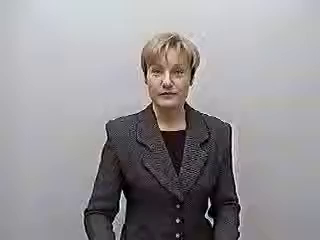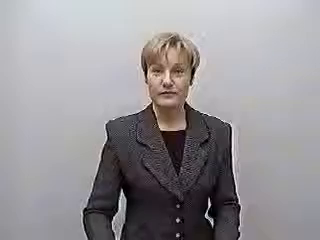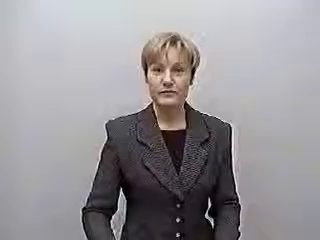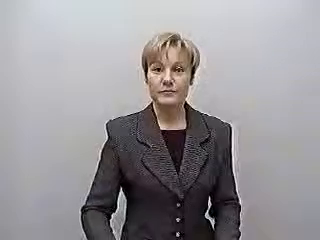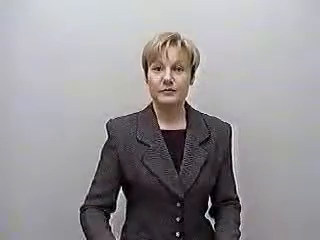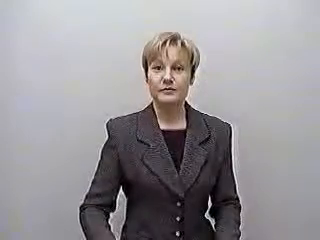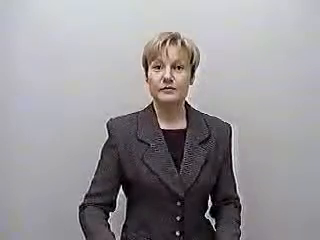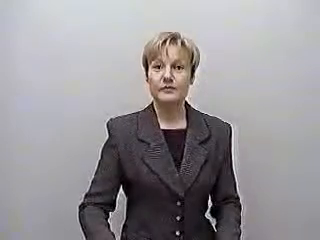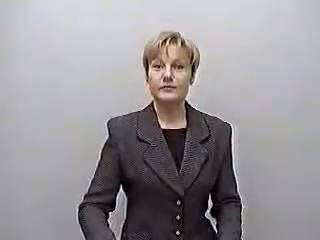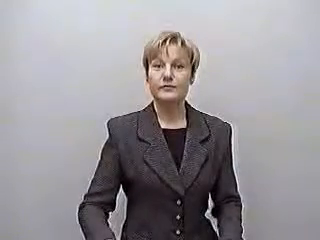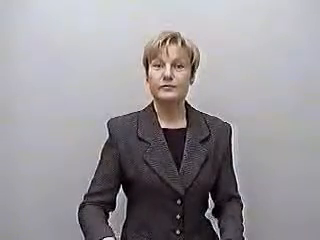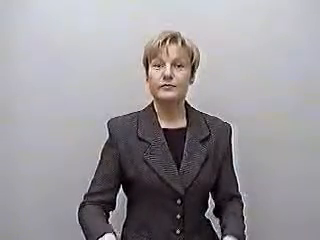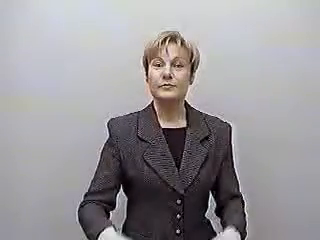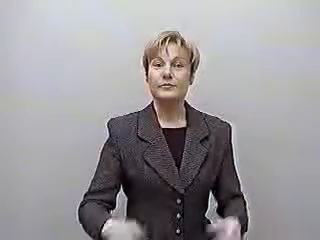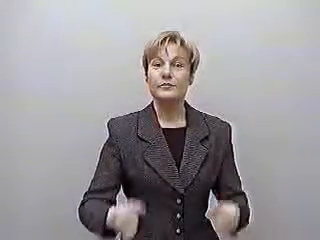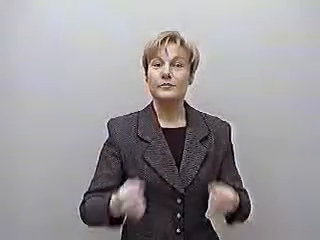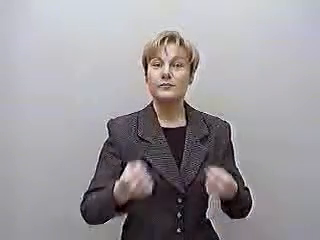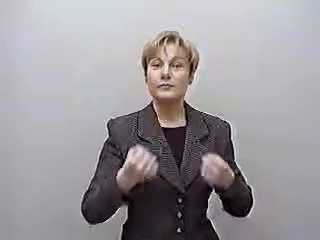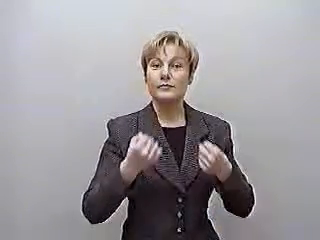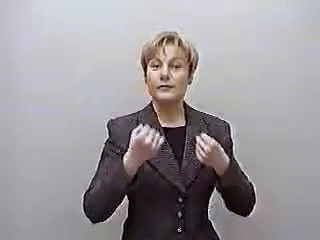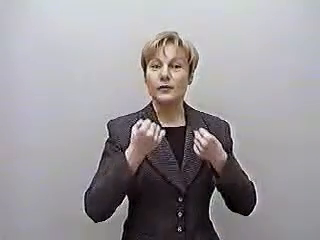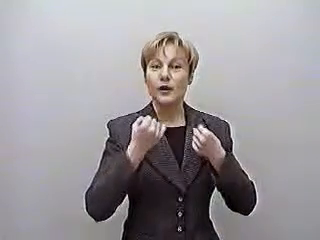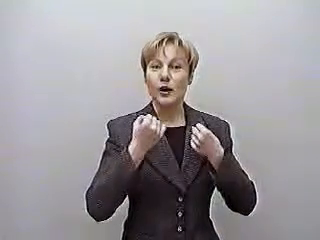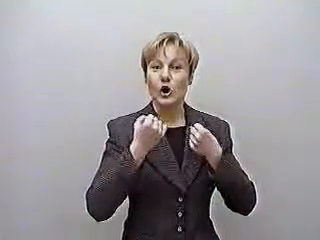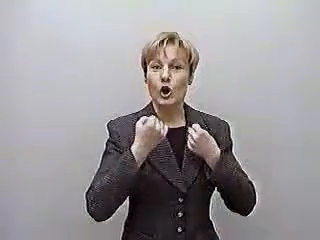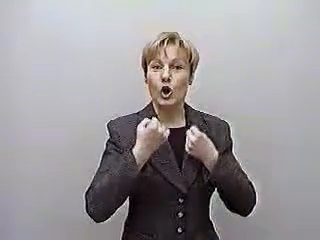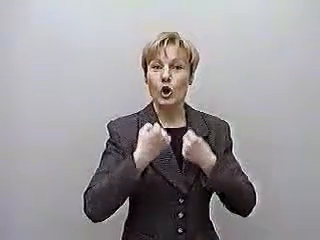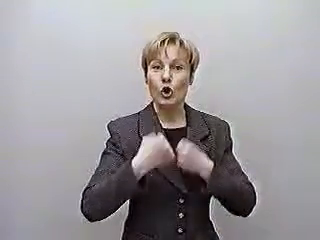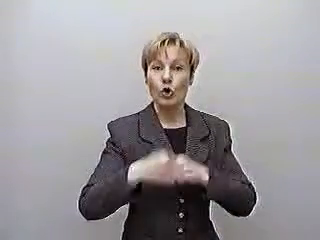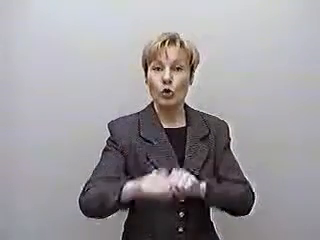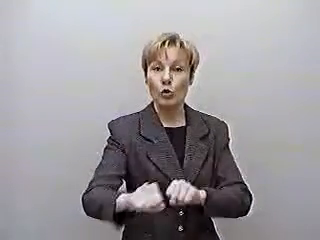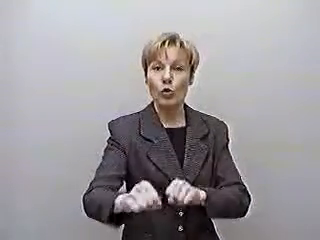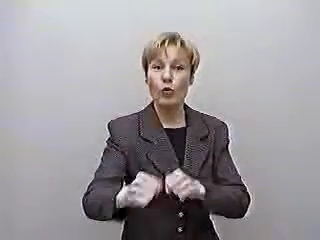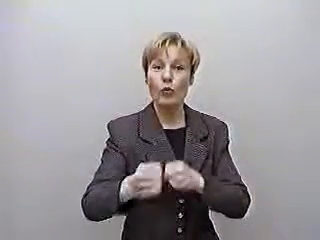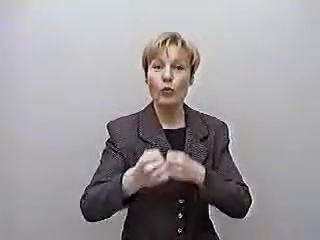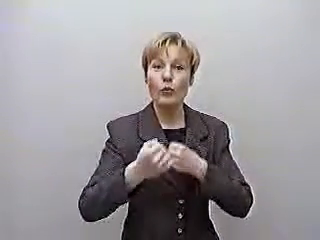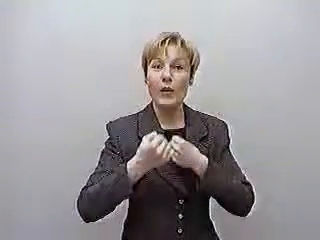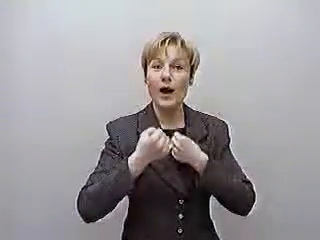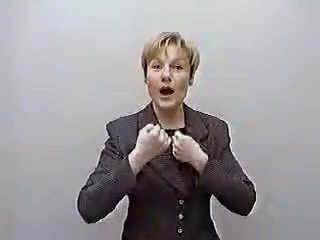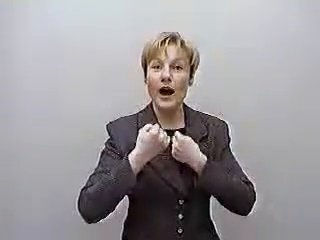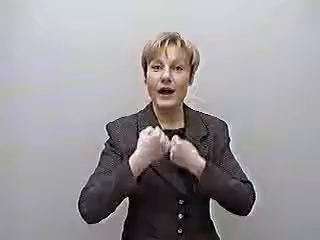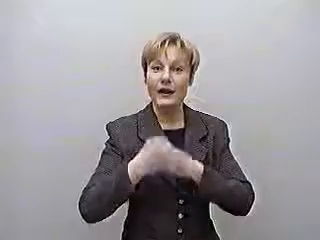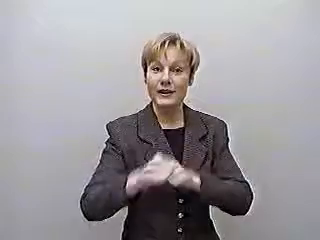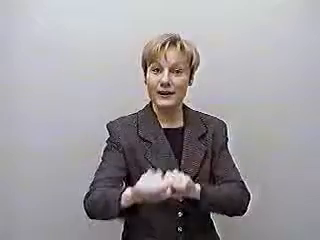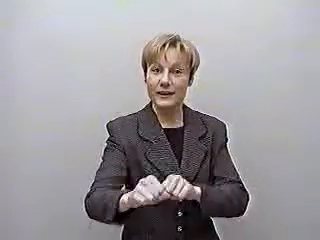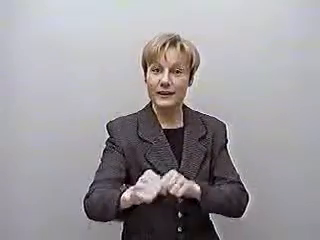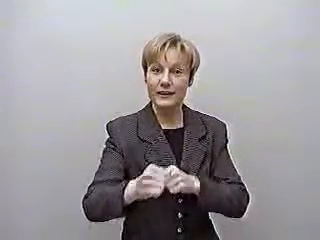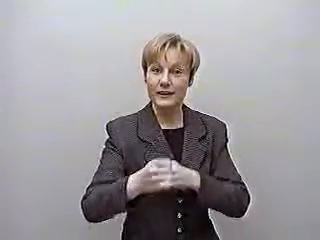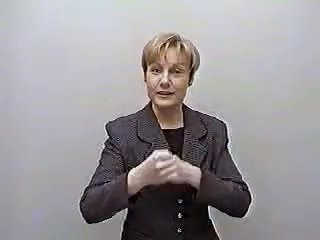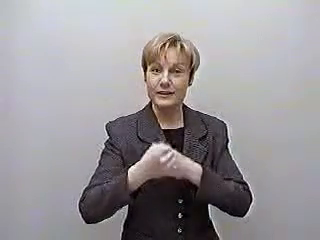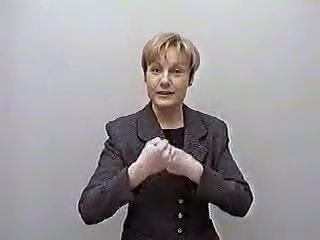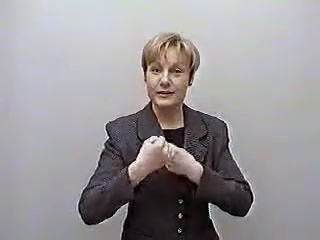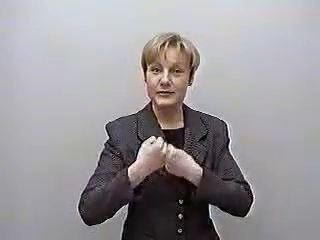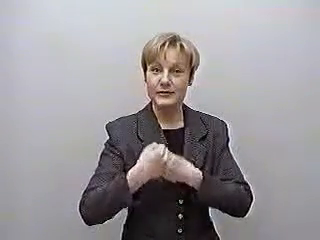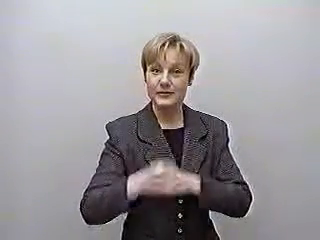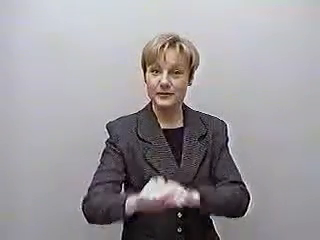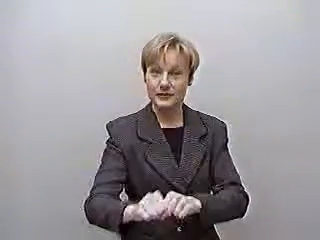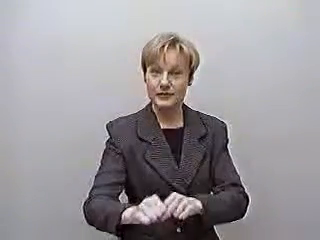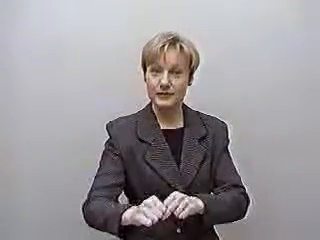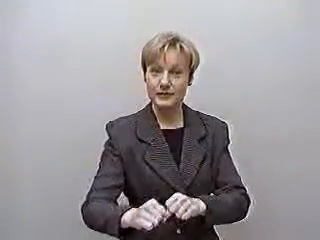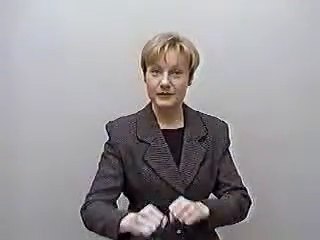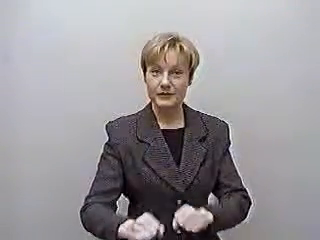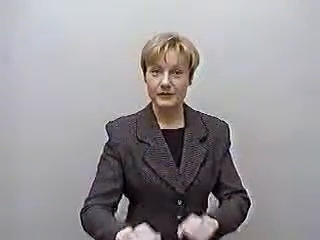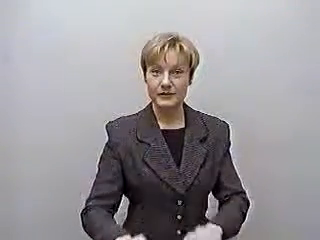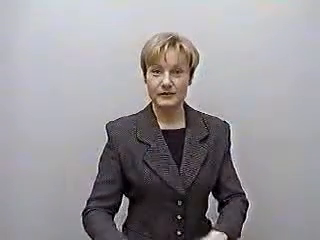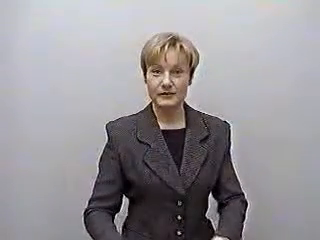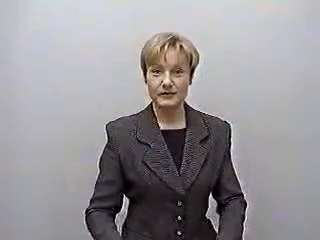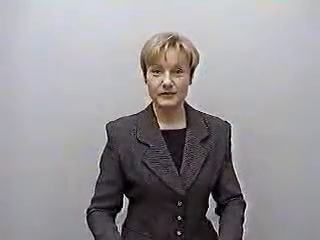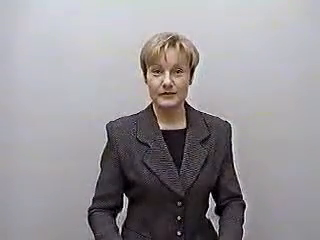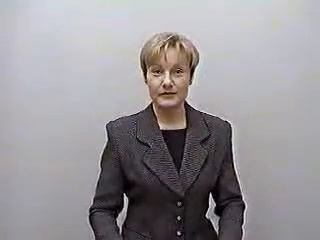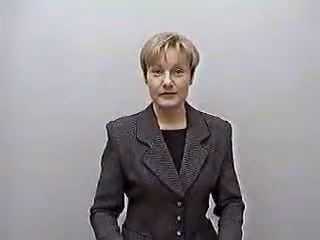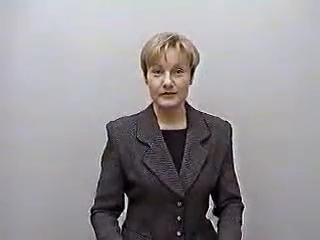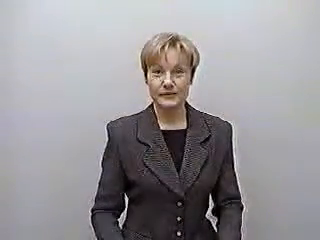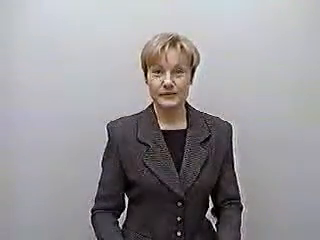рубанок